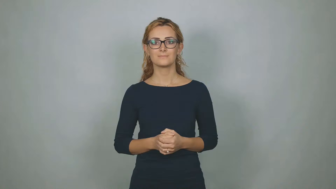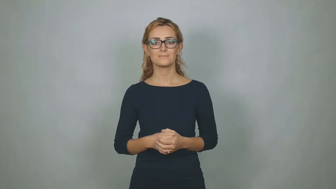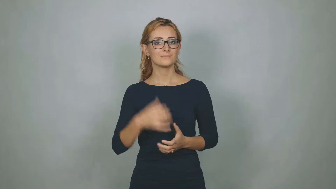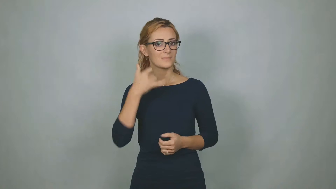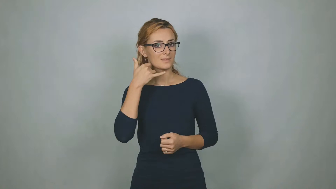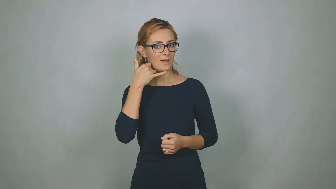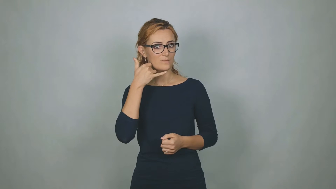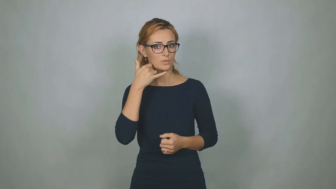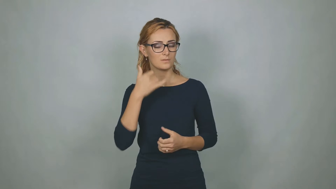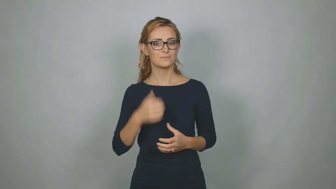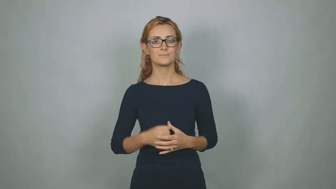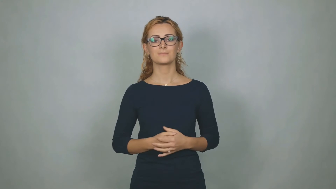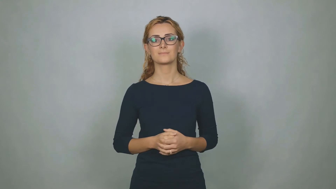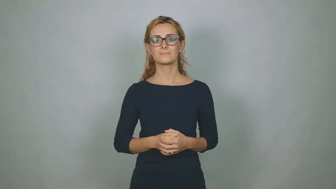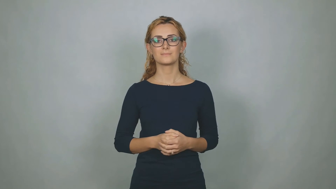telefon